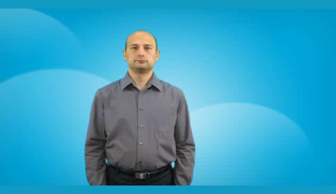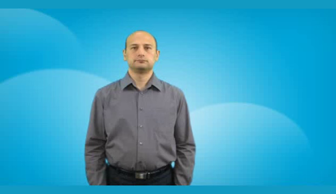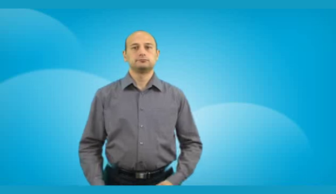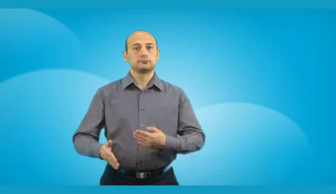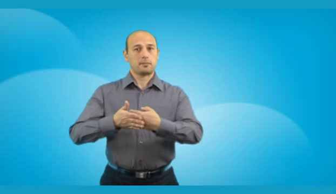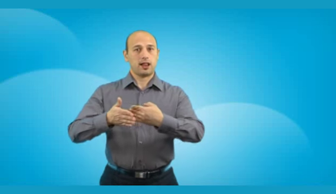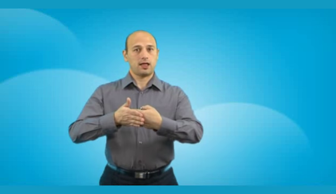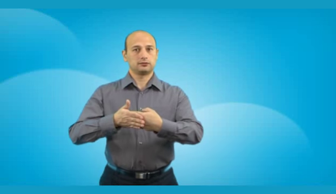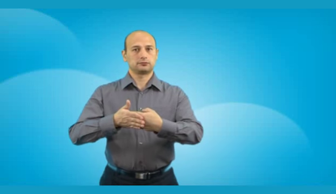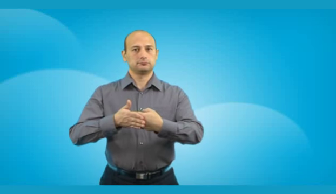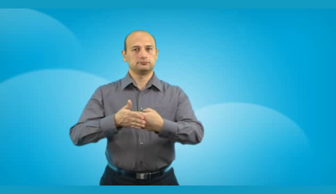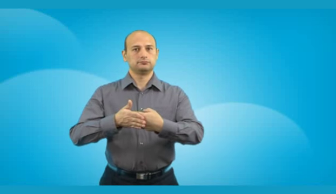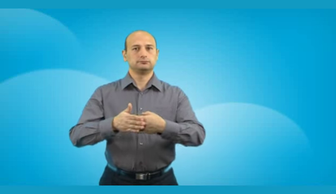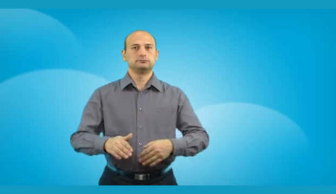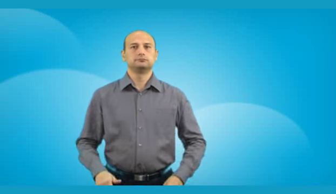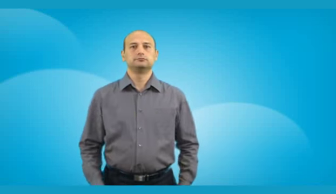Mellett